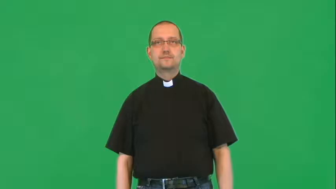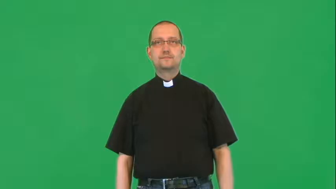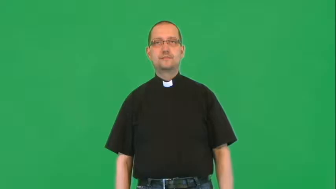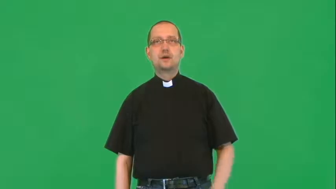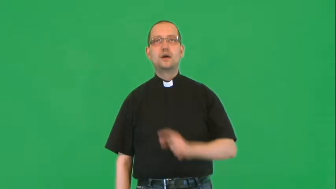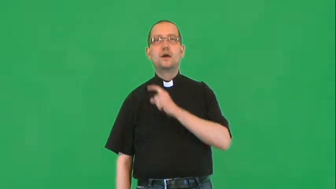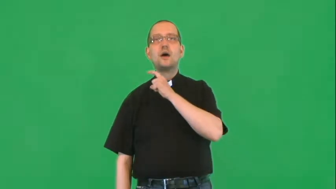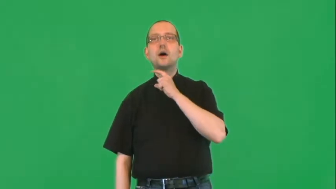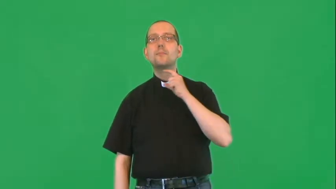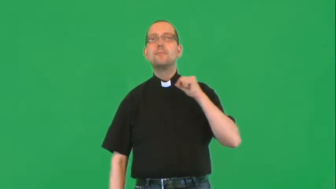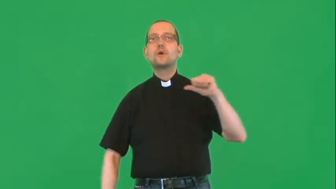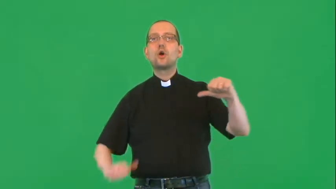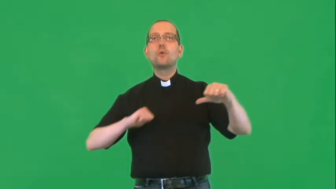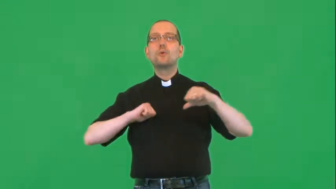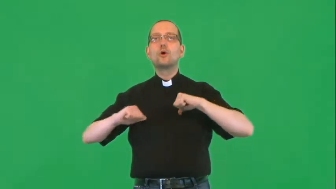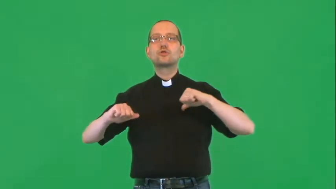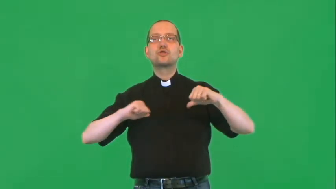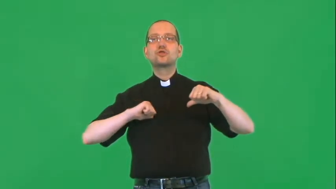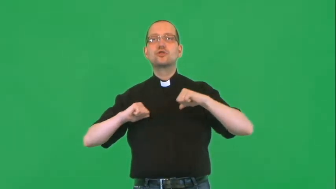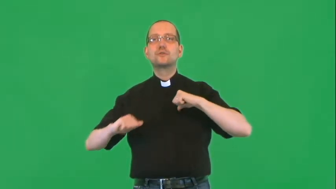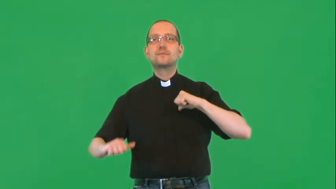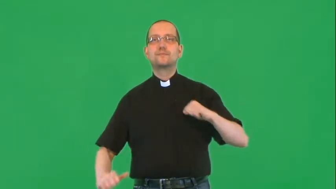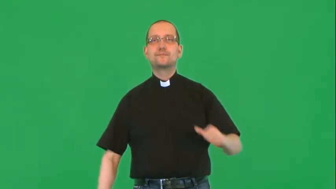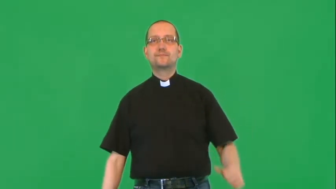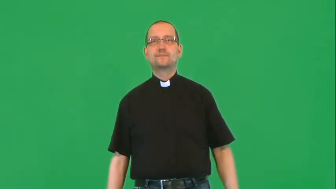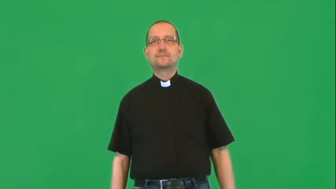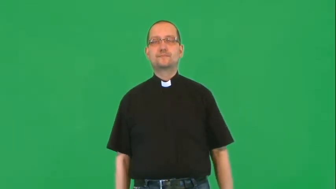proboszcz